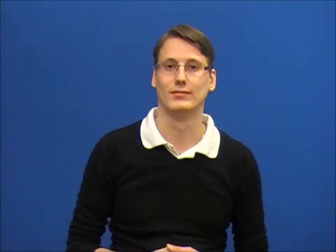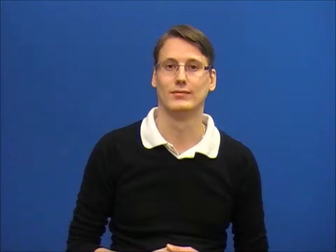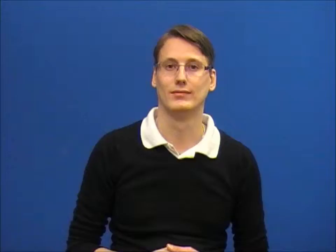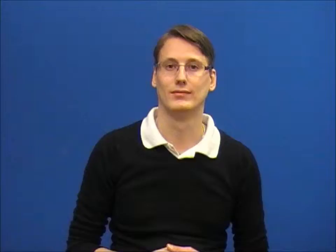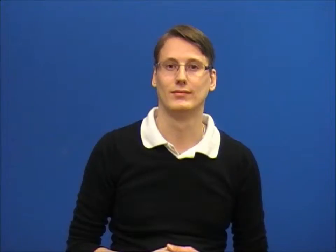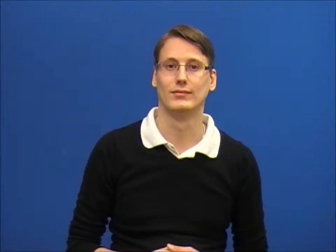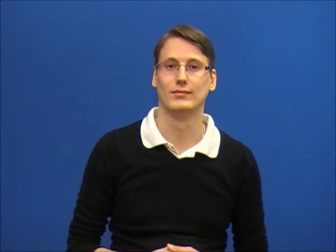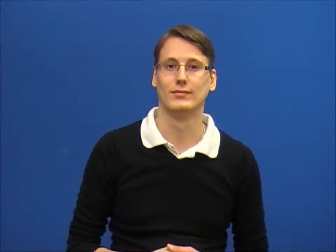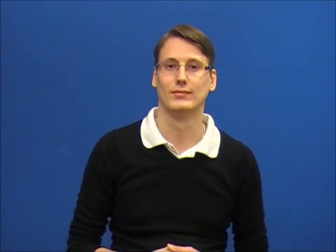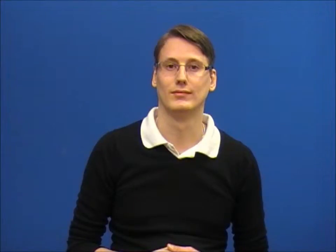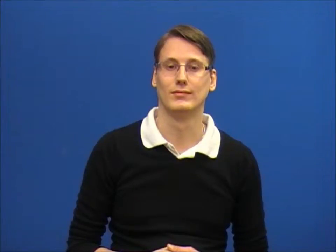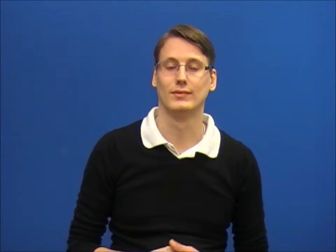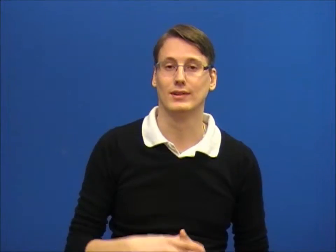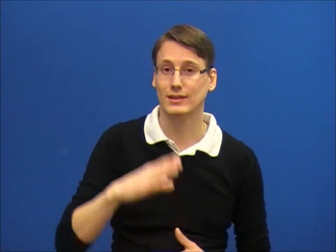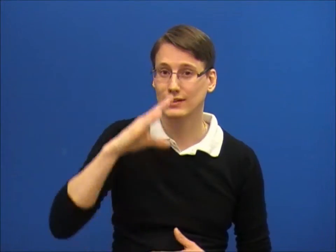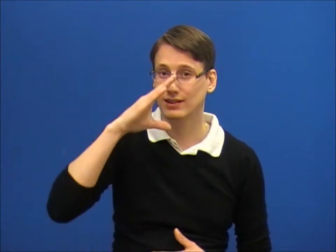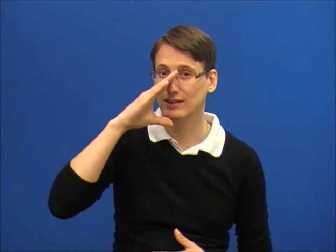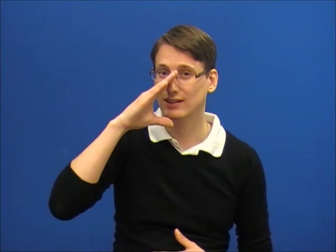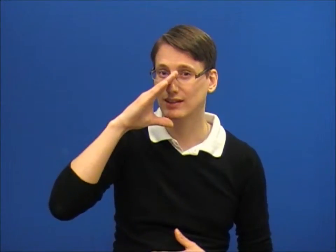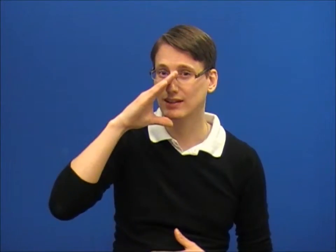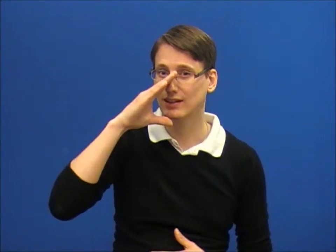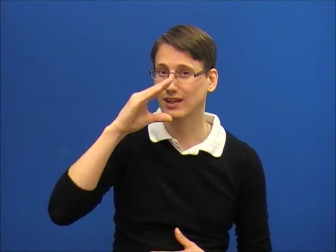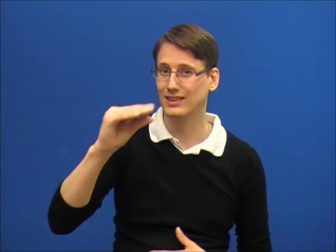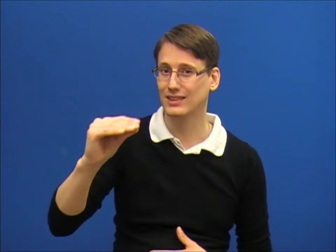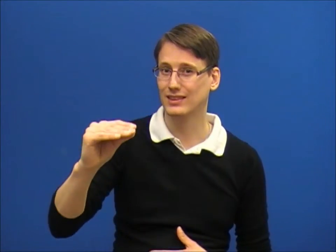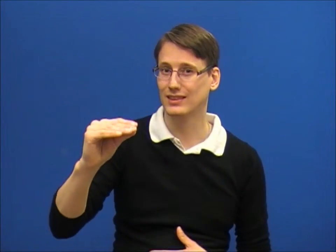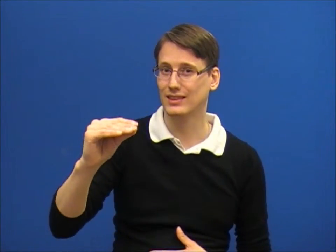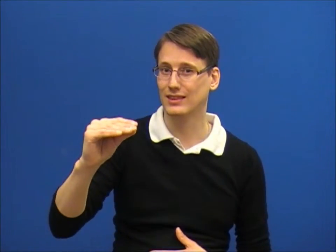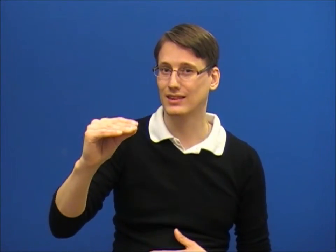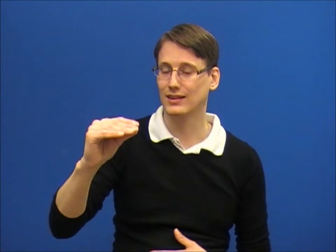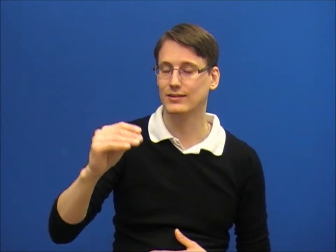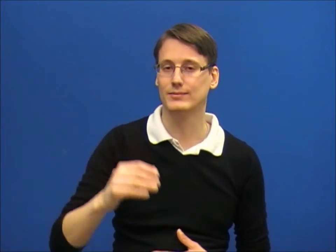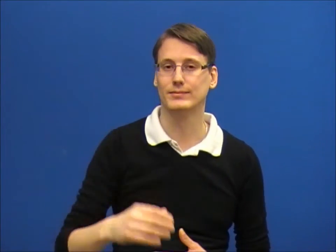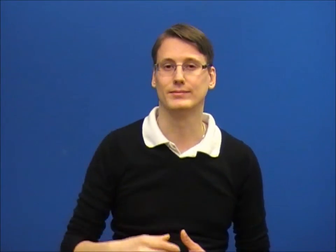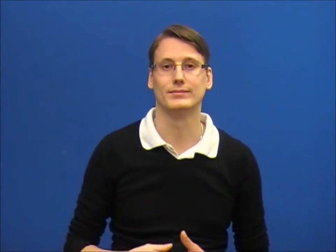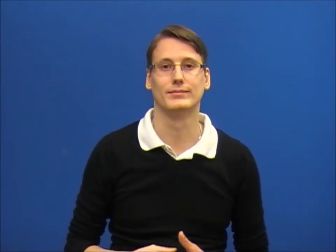GÄDDA